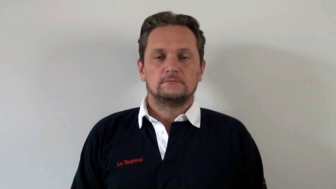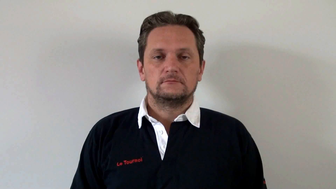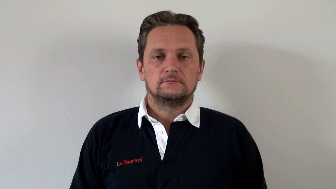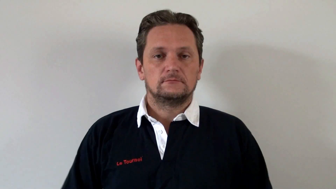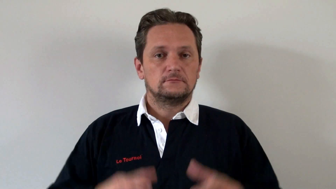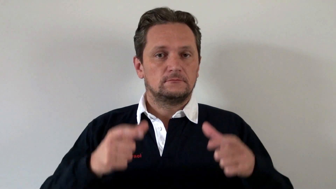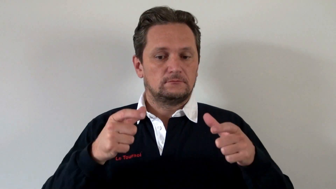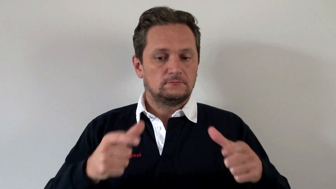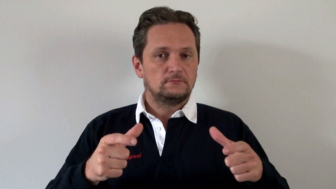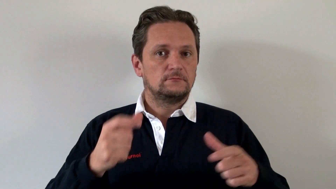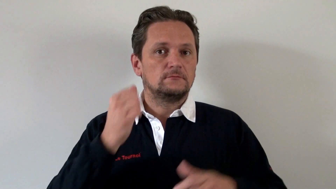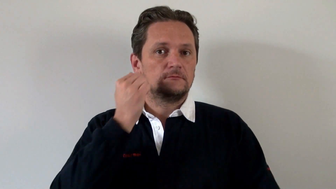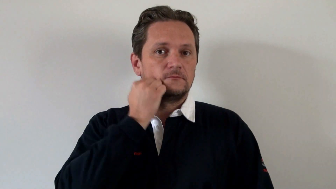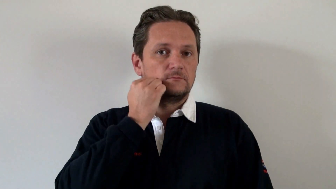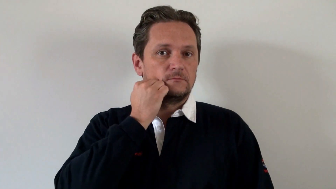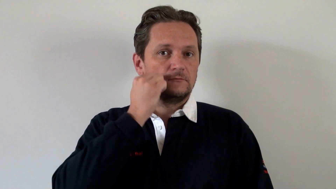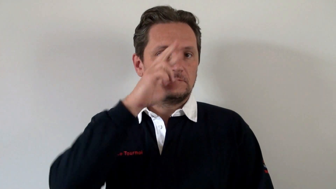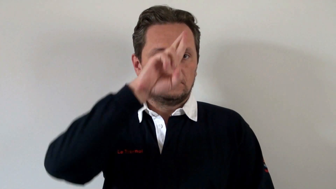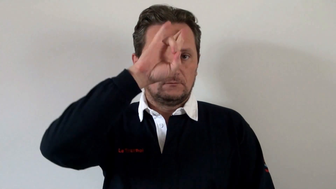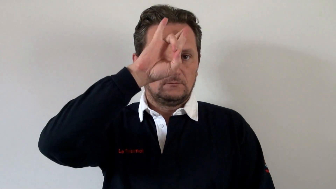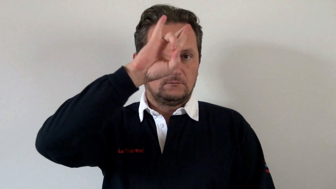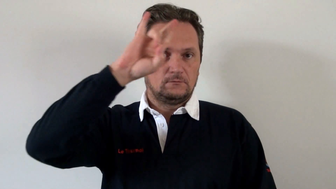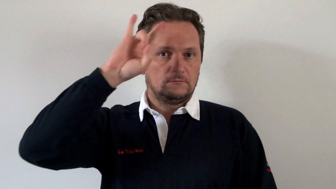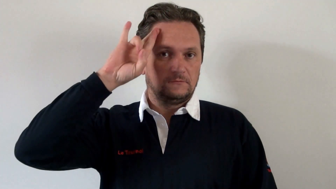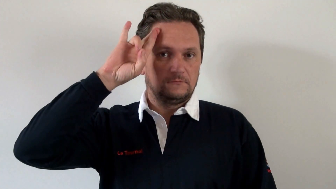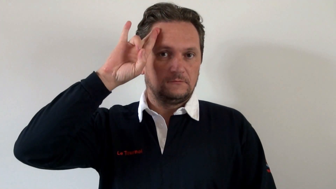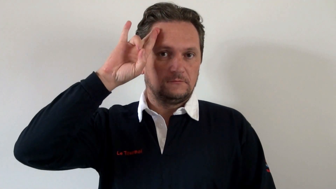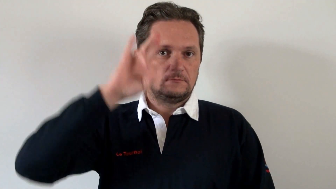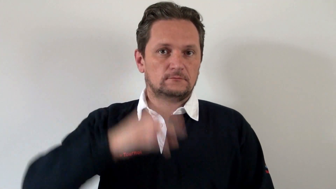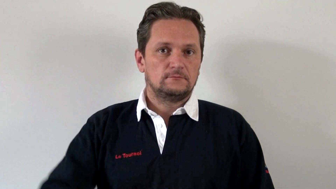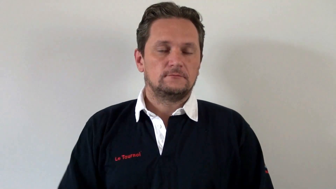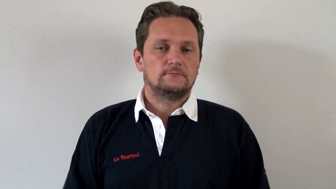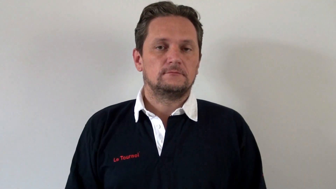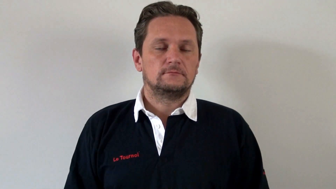Galette des rois